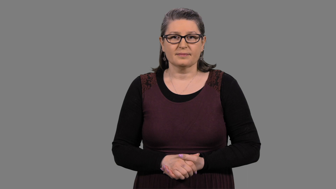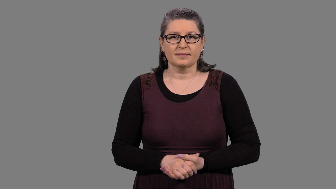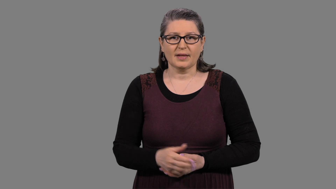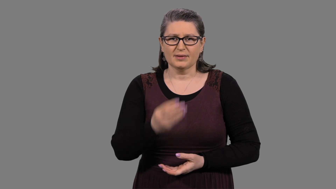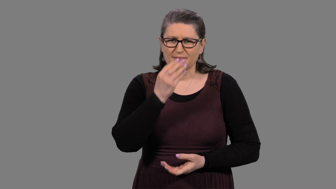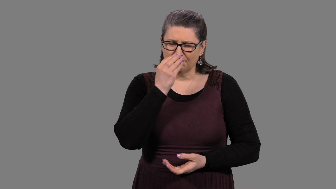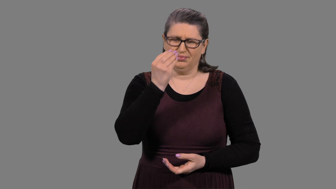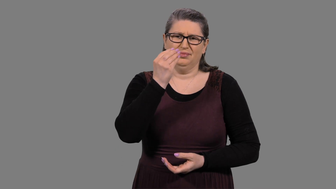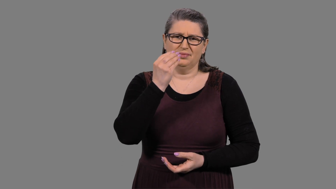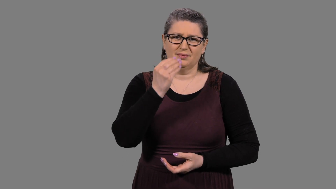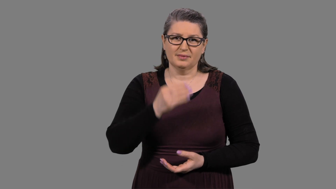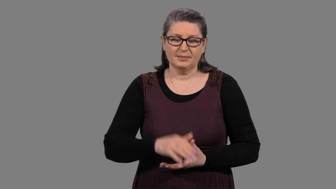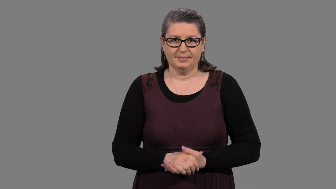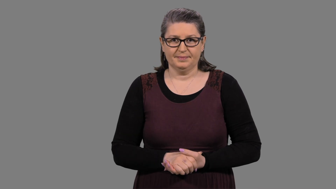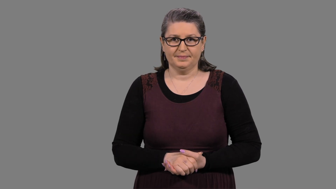Gera lítið úr